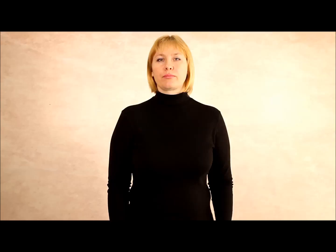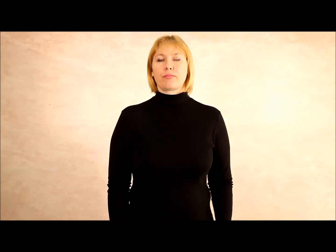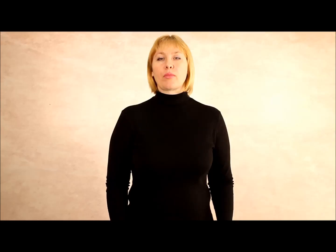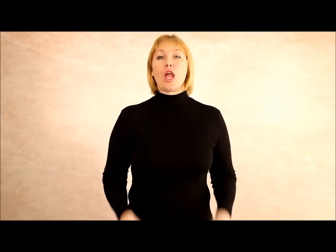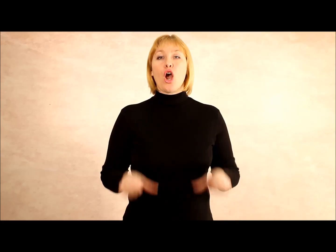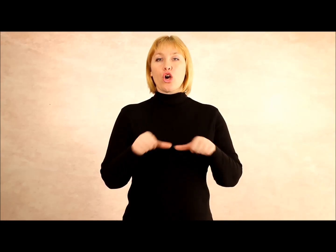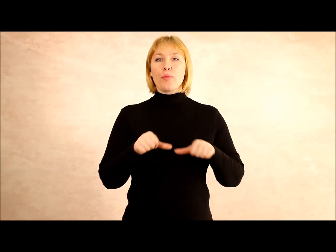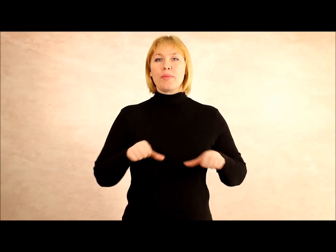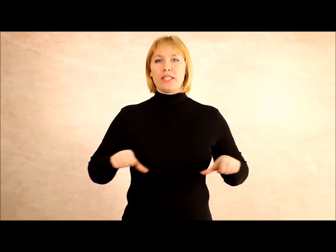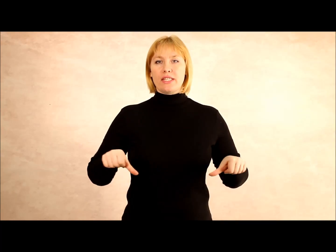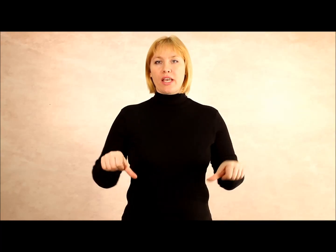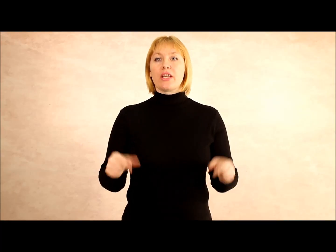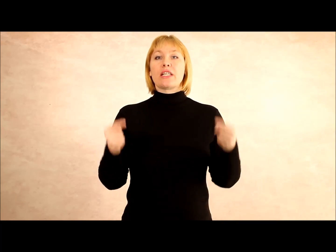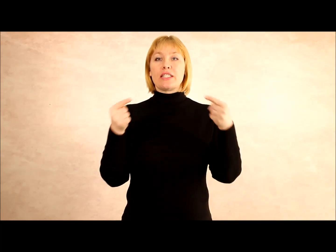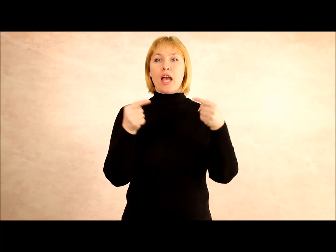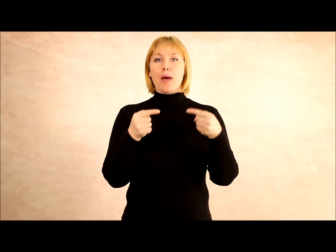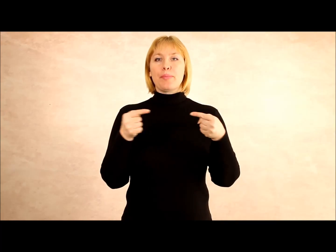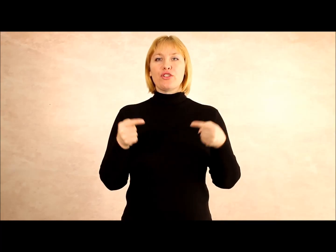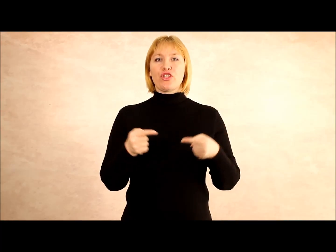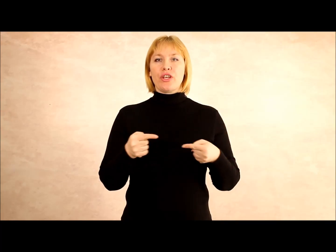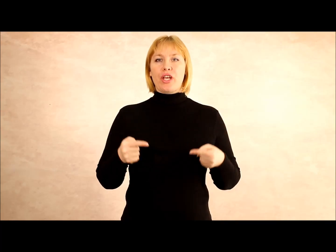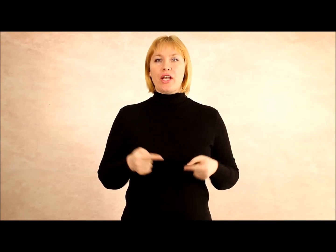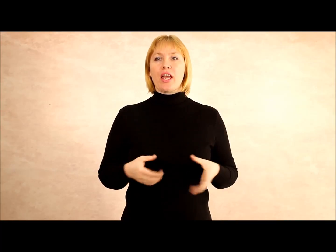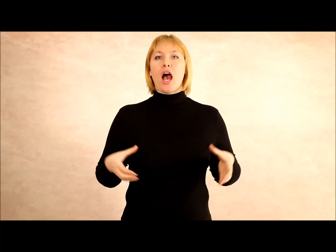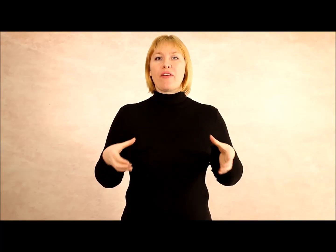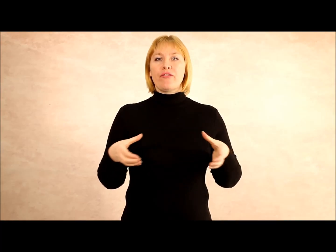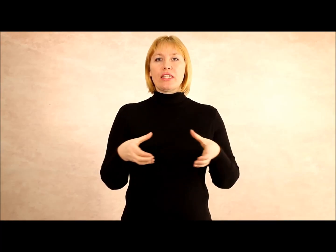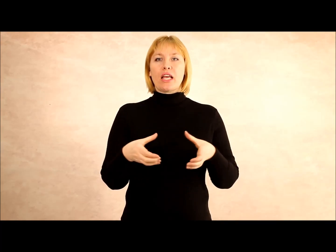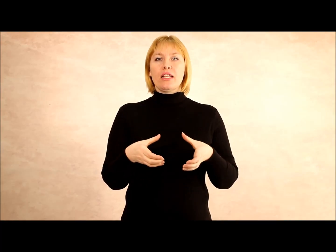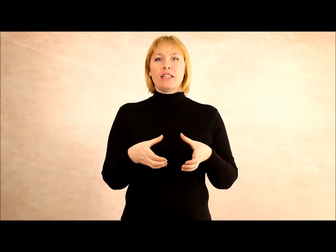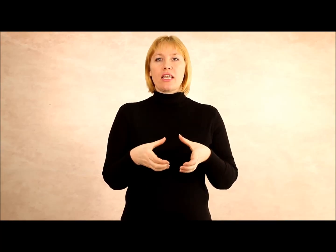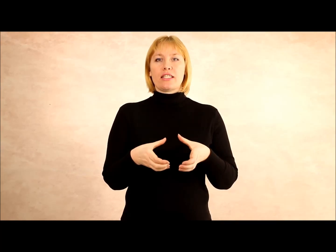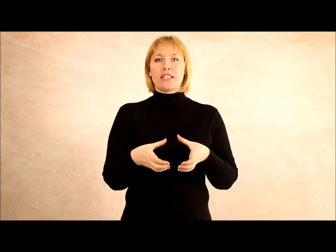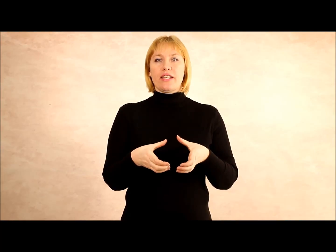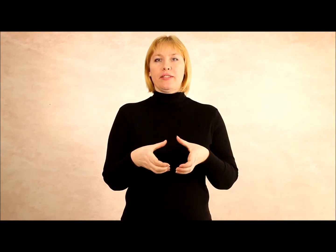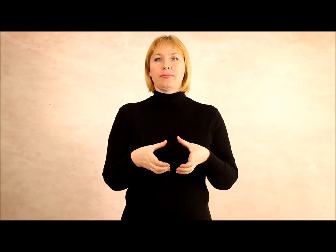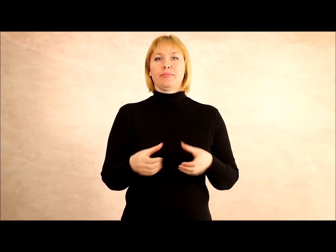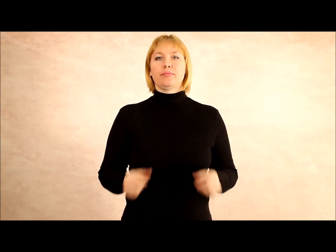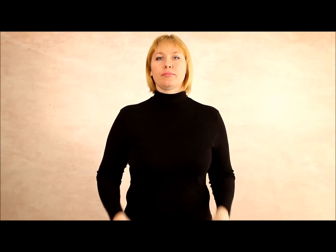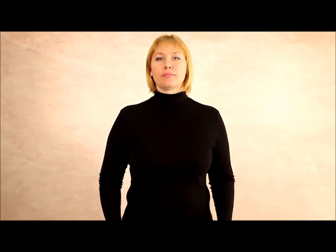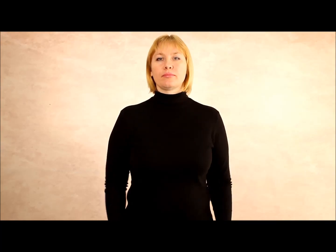Comisia de Apreciere a Vitalității